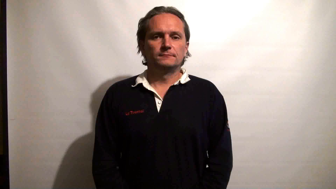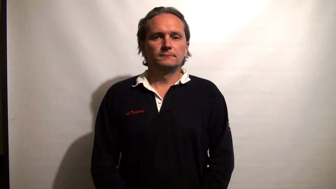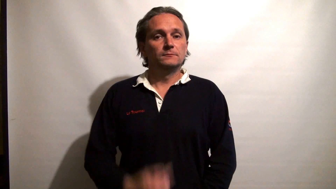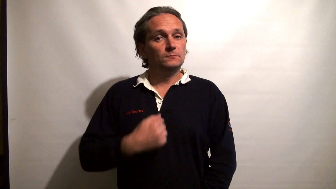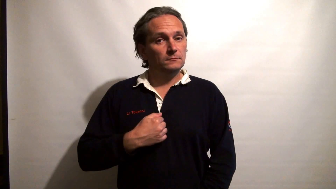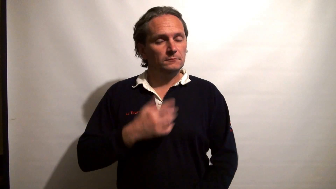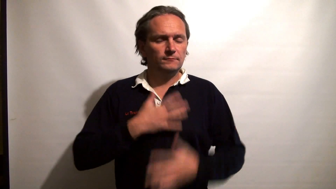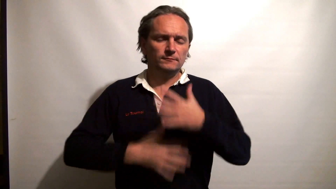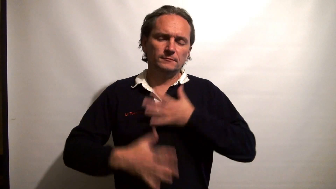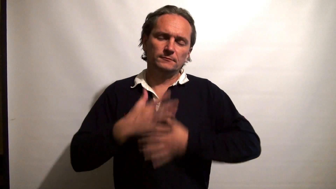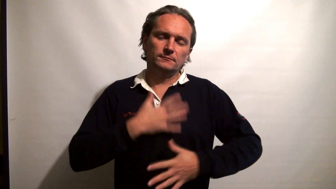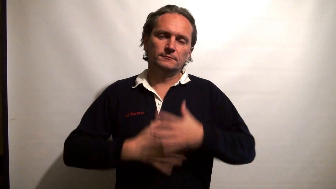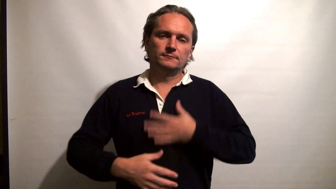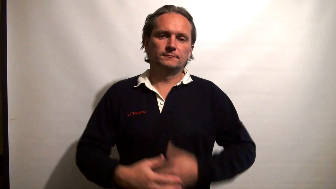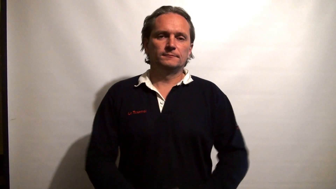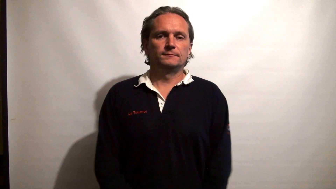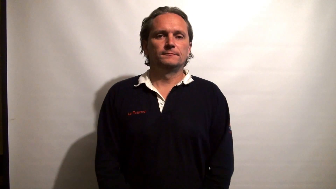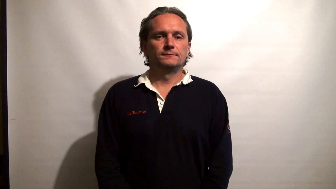Je suis fatigué